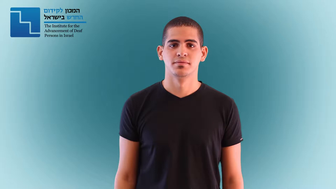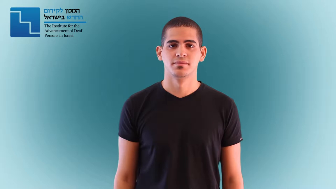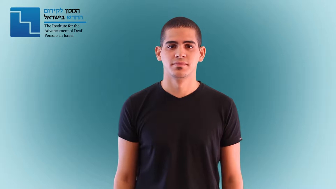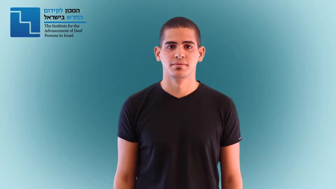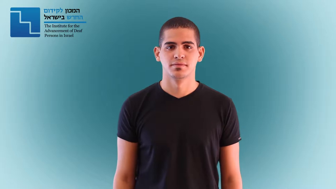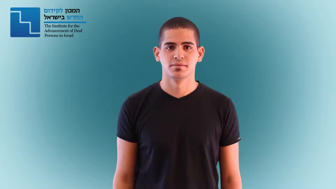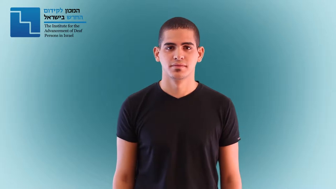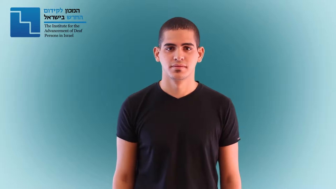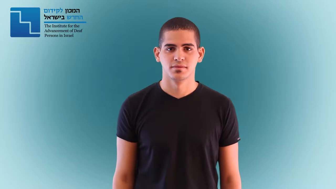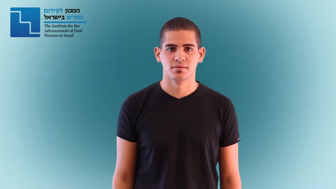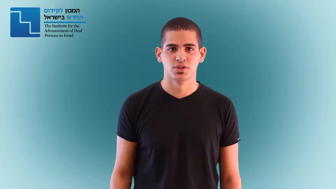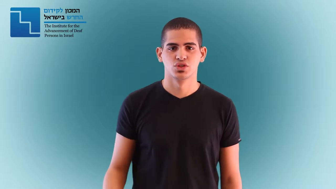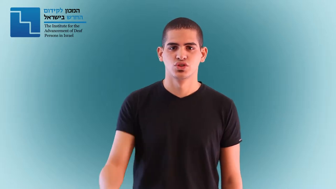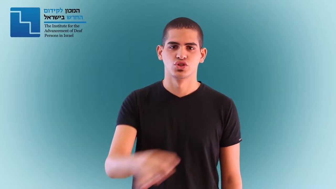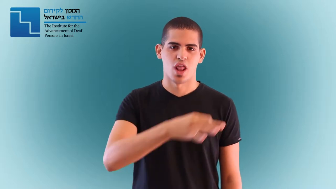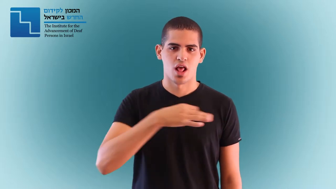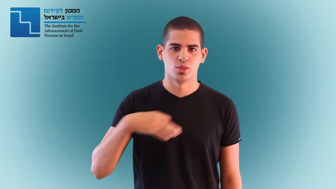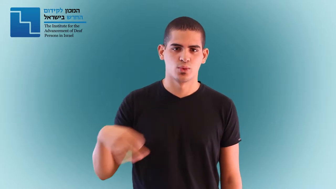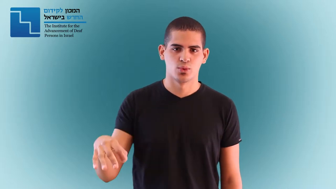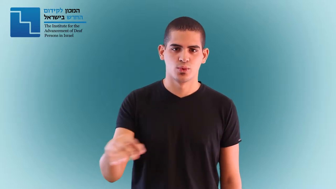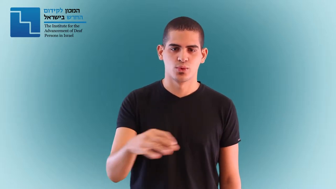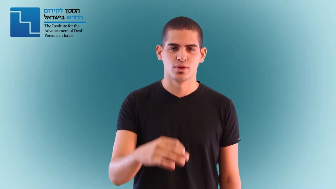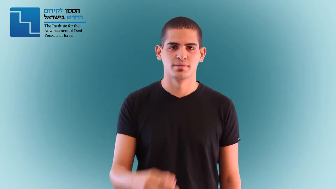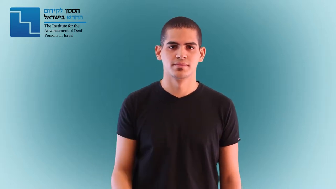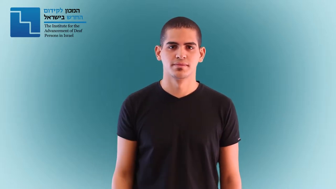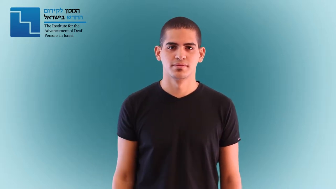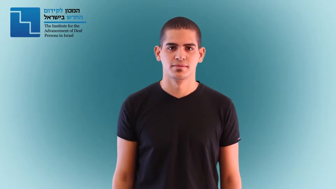שלנו